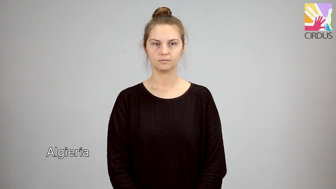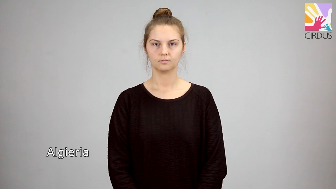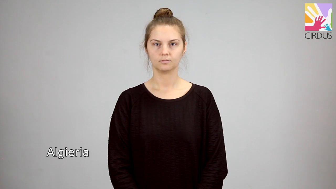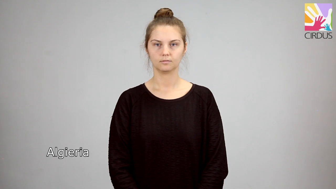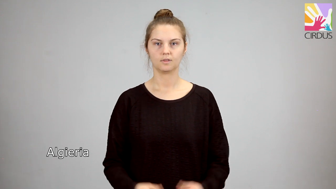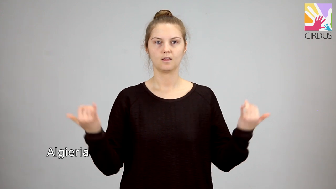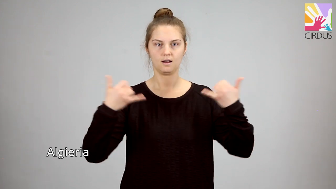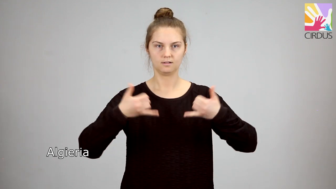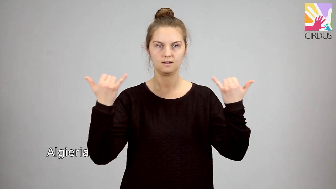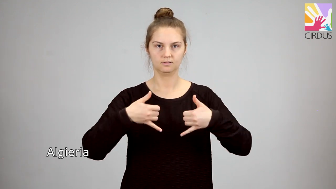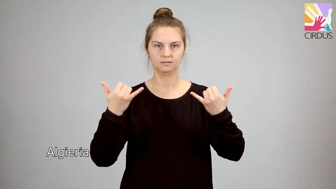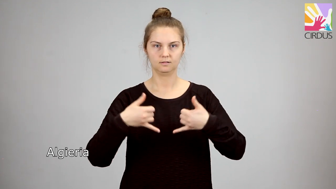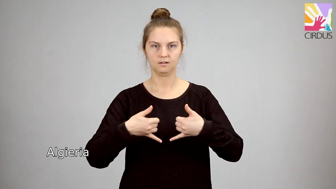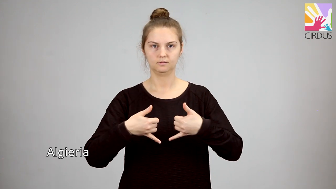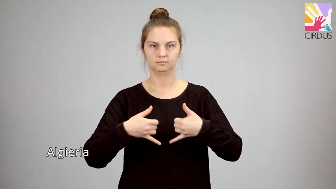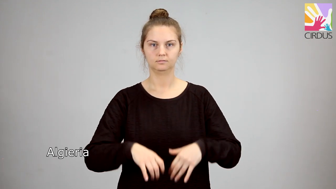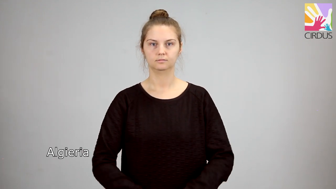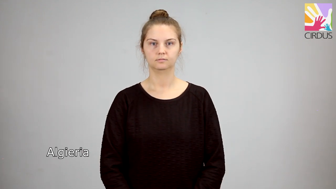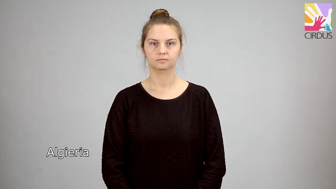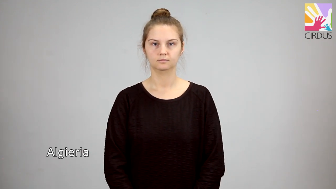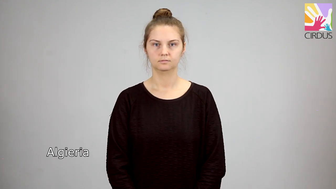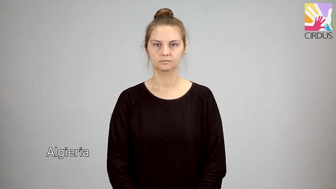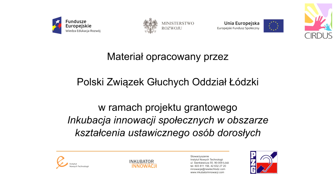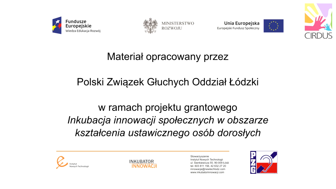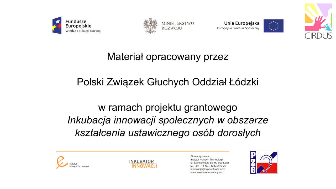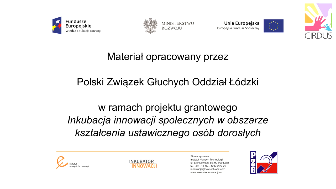Algieria